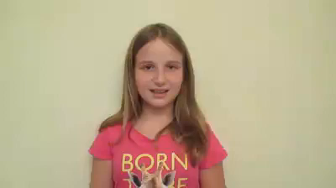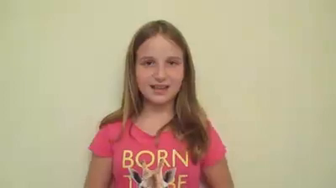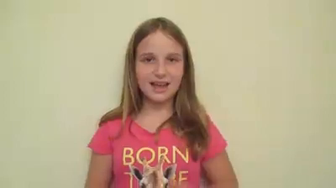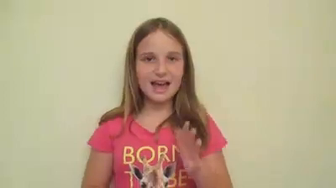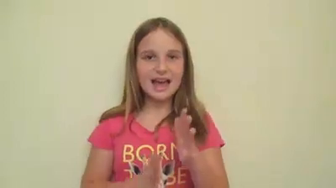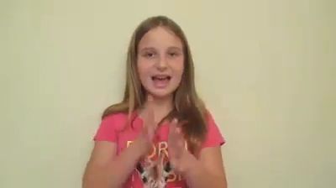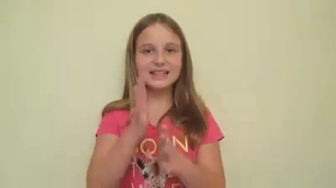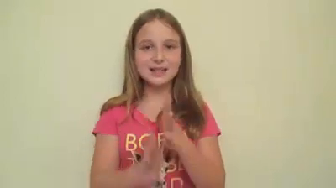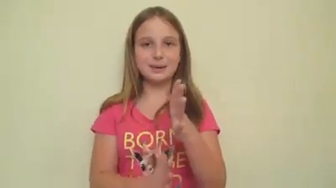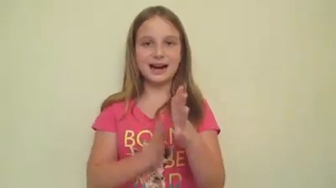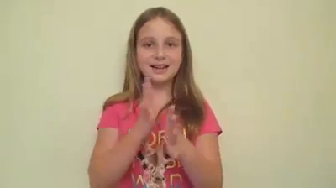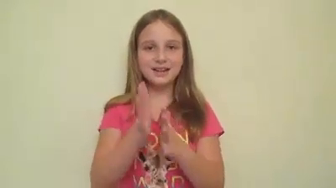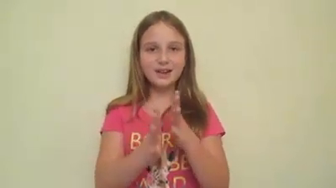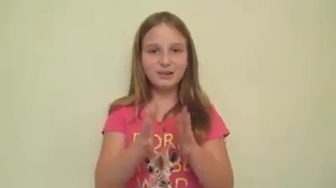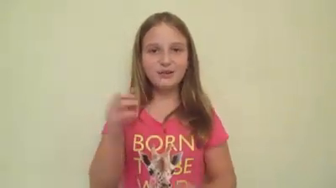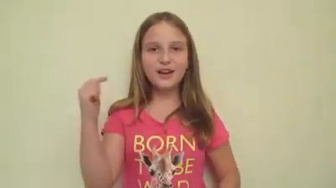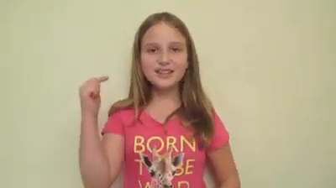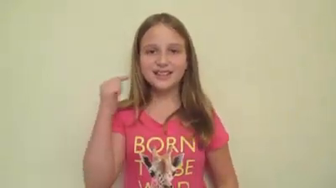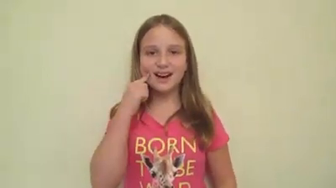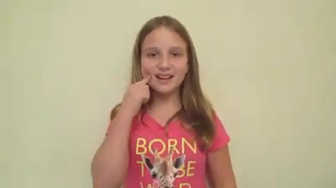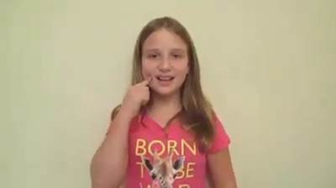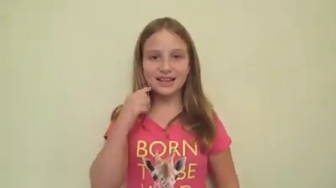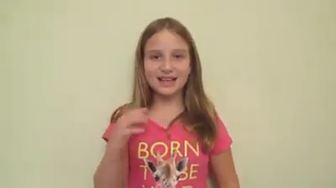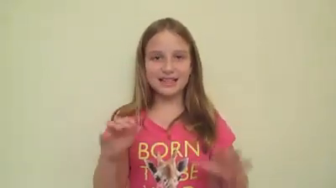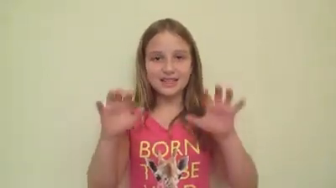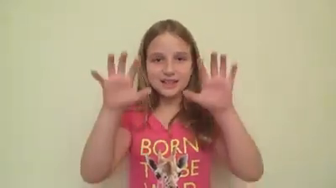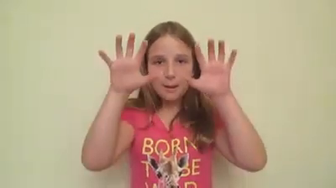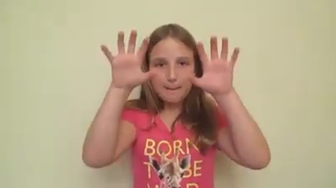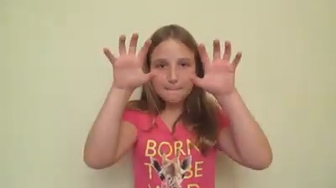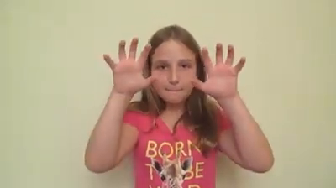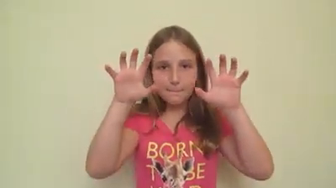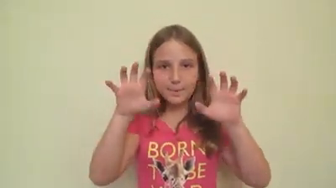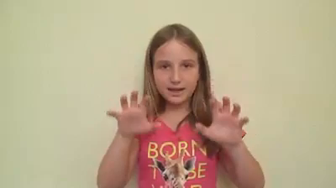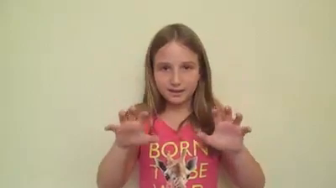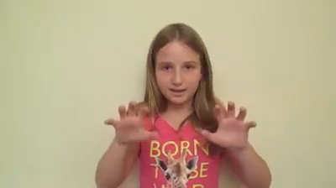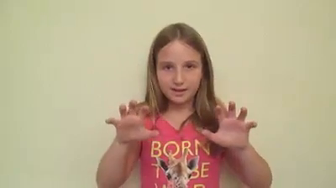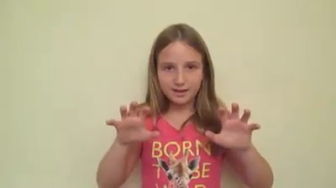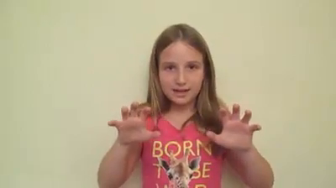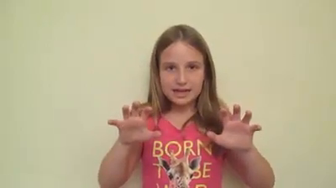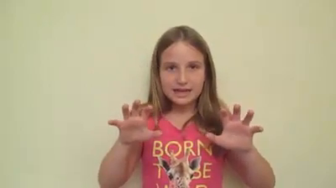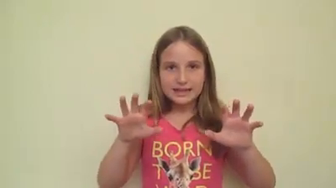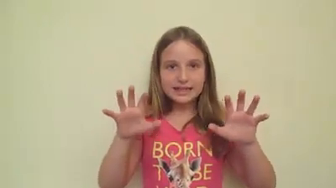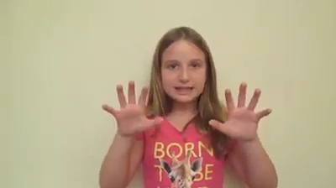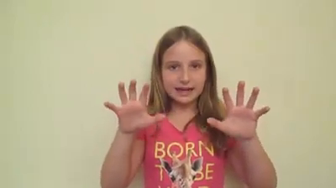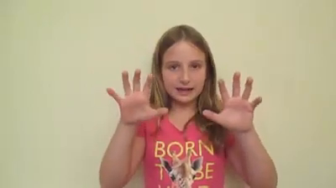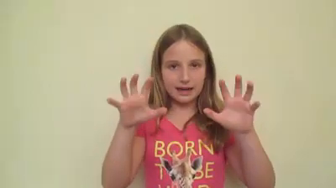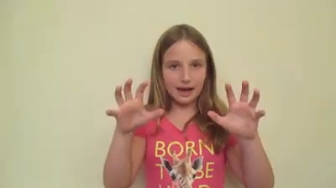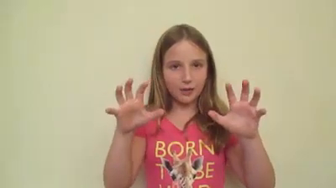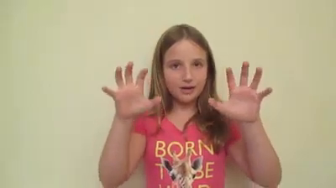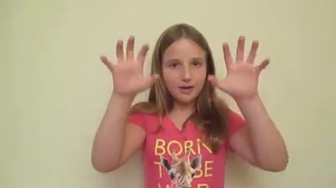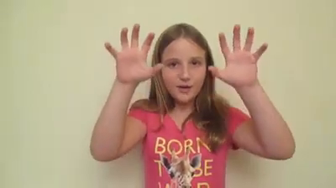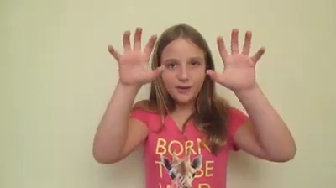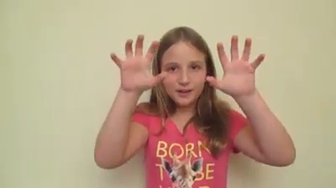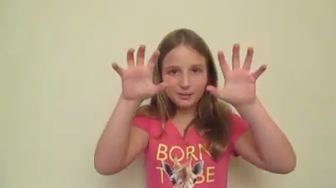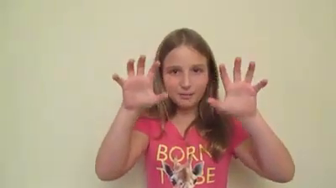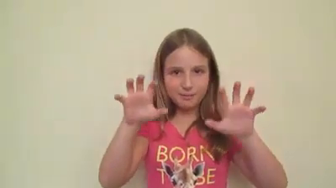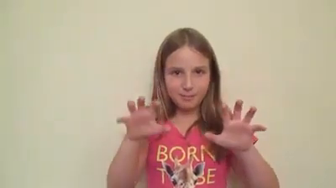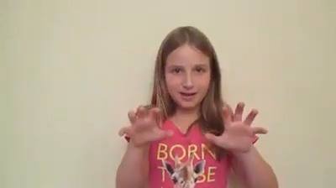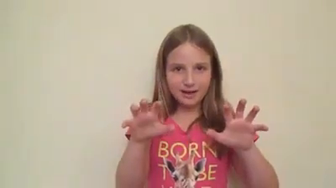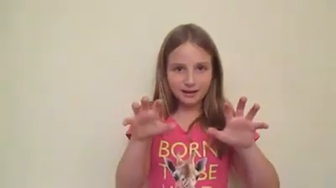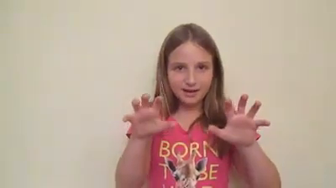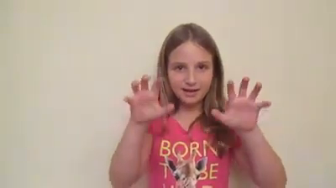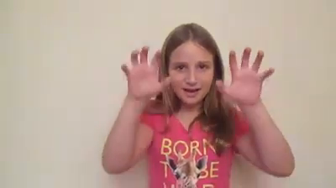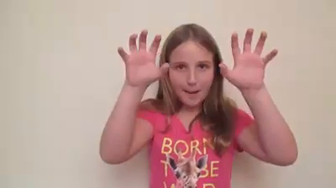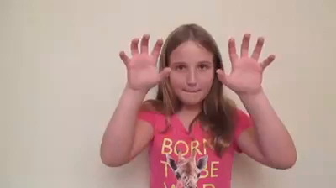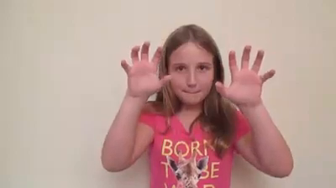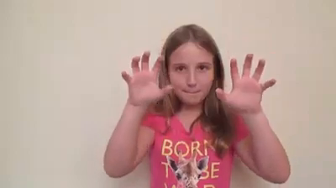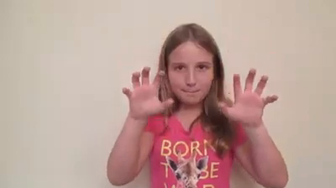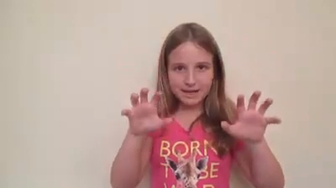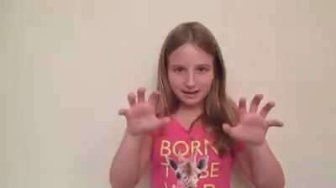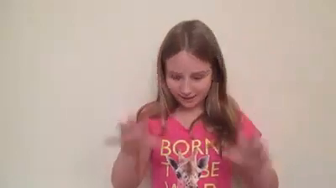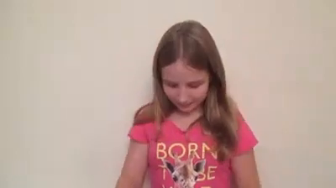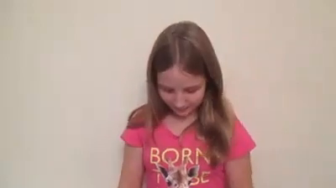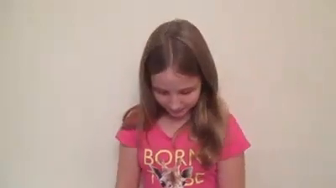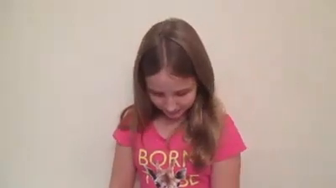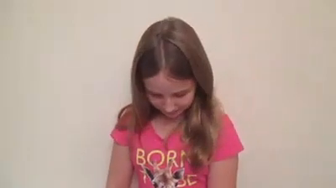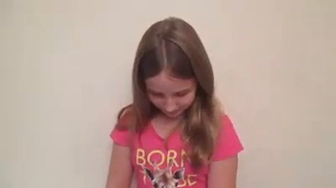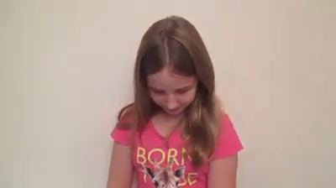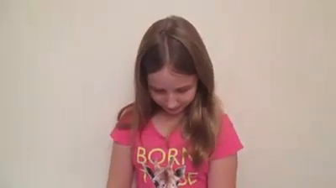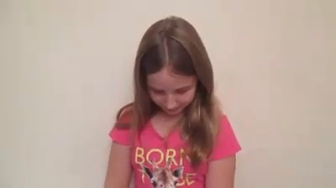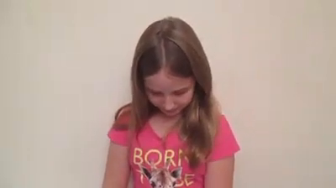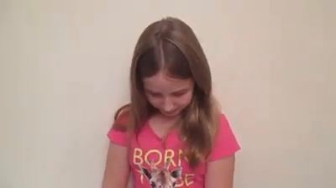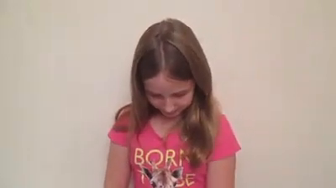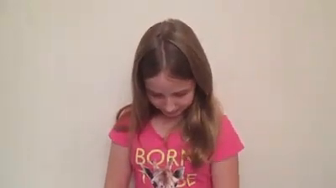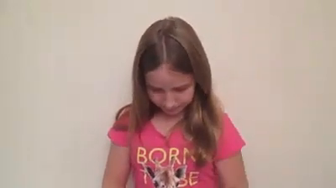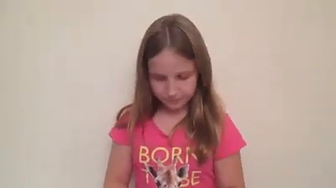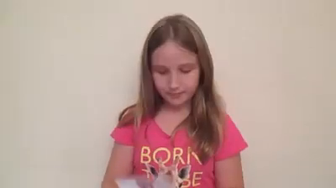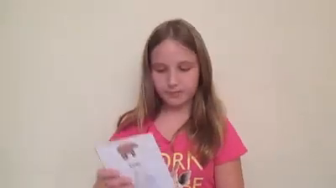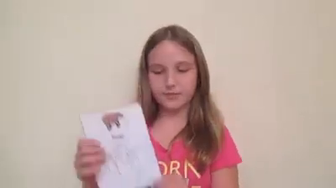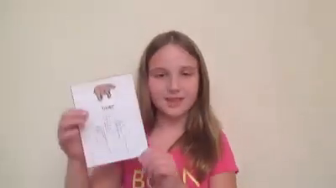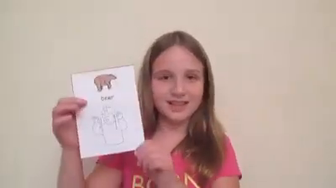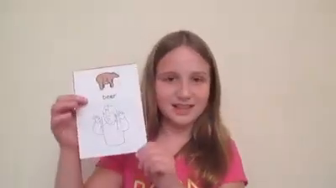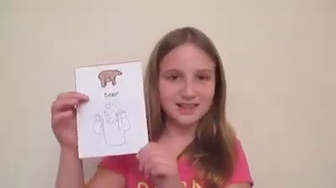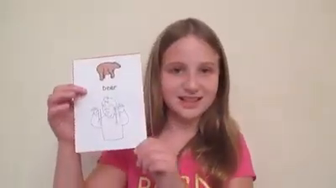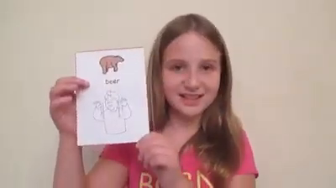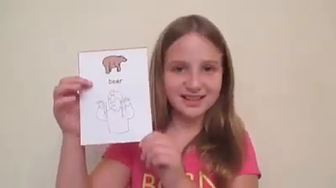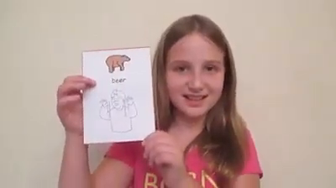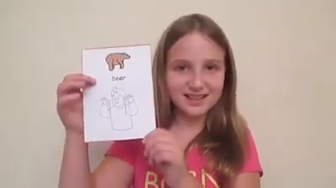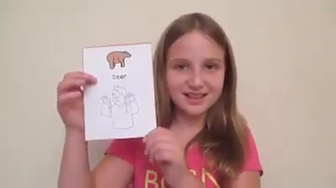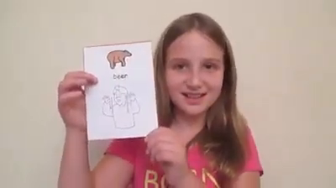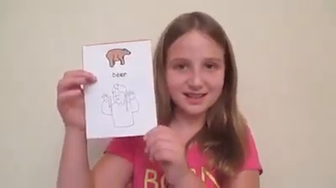Beer